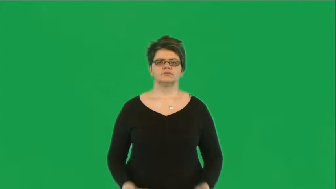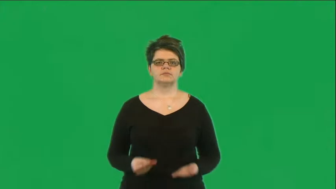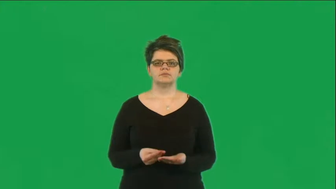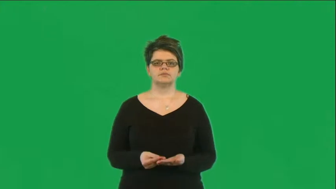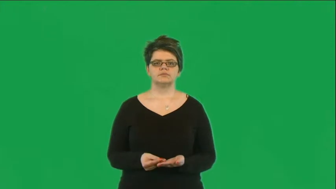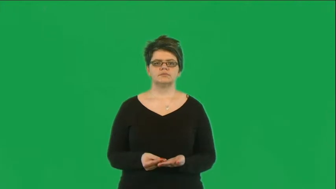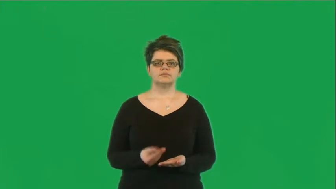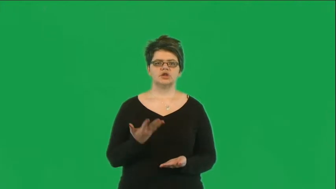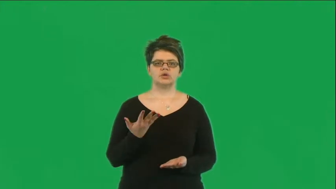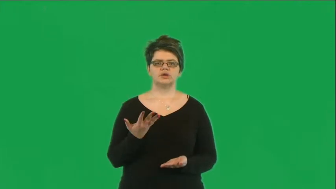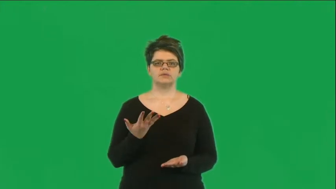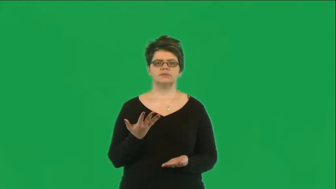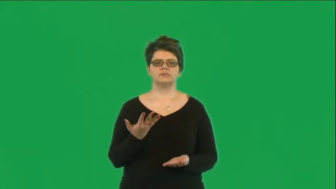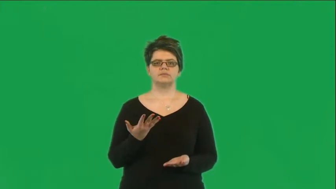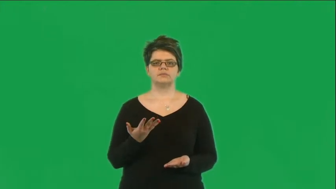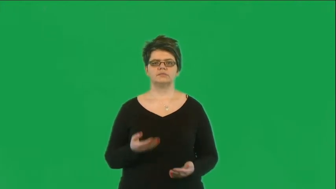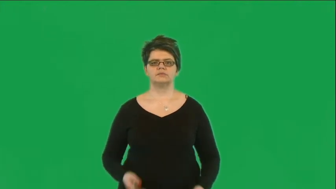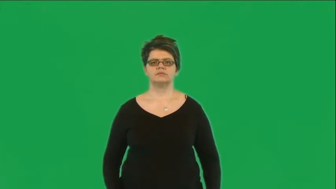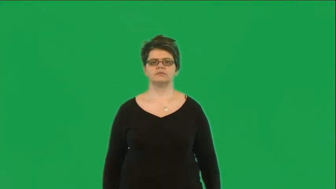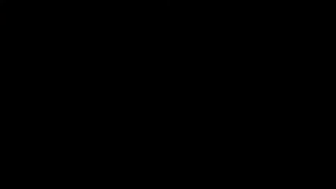drogi